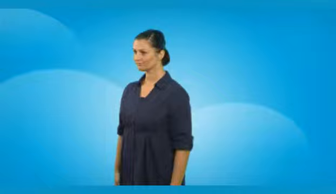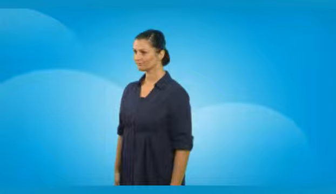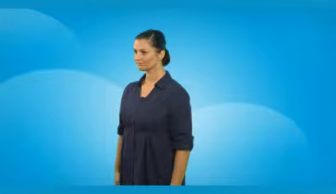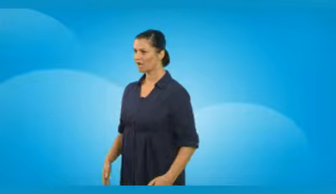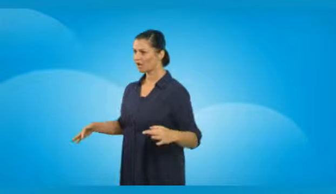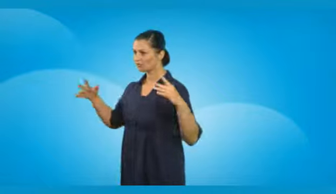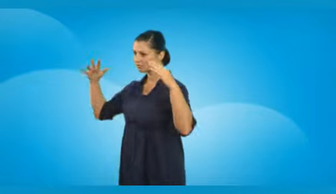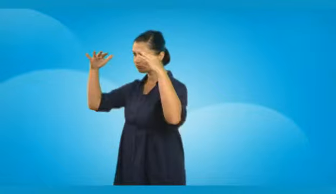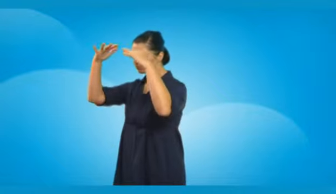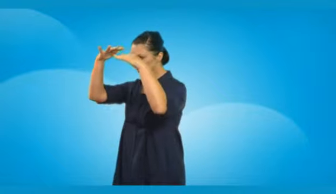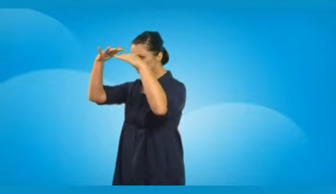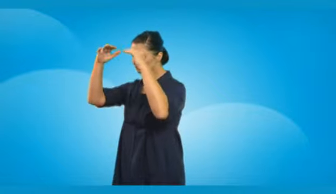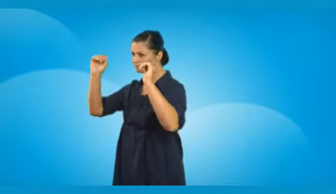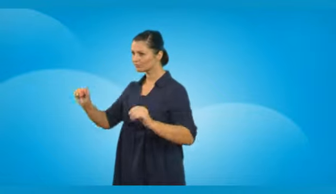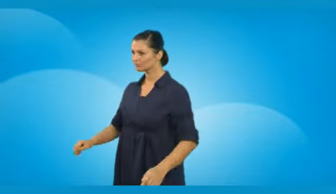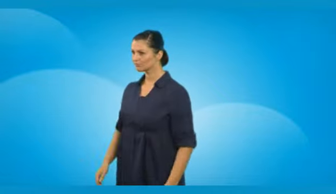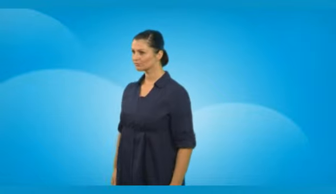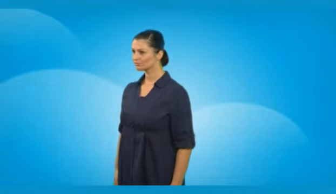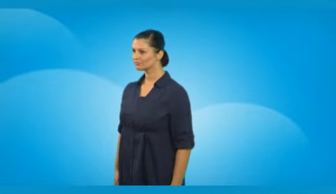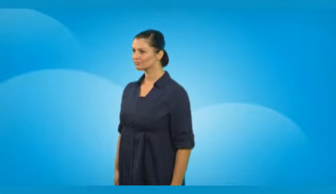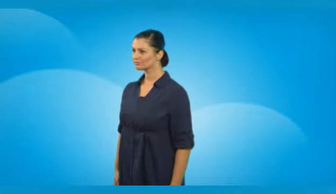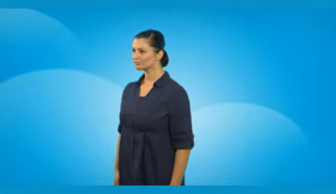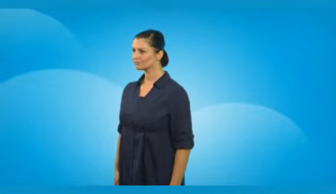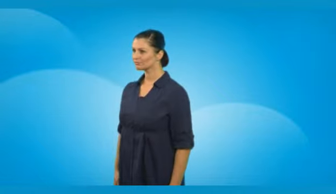Beborul